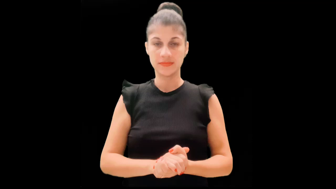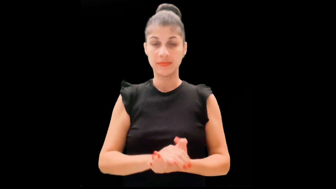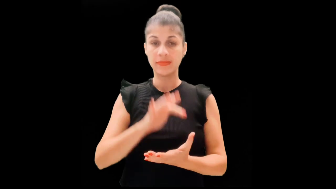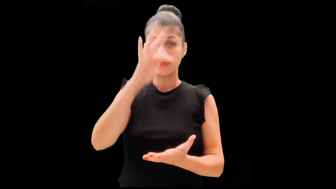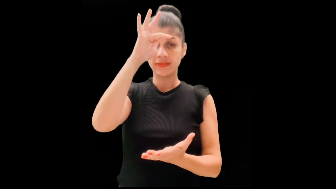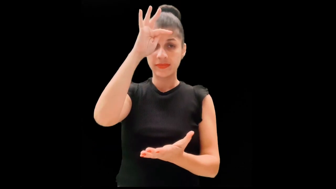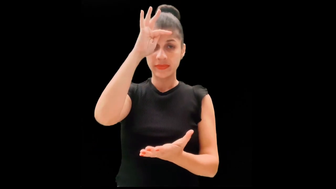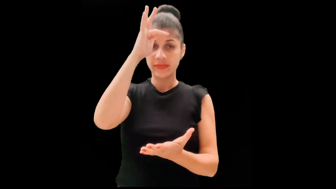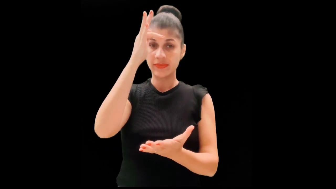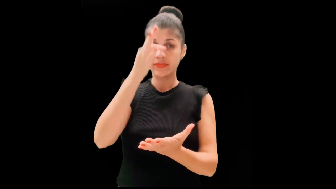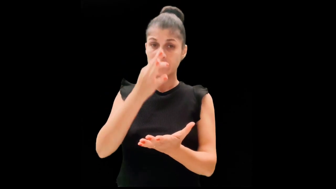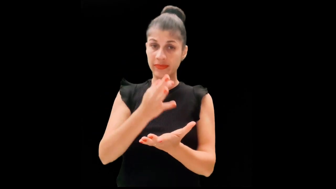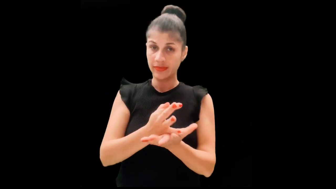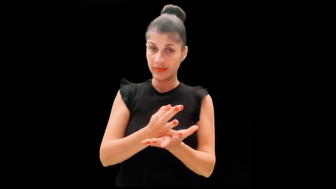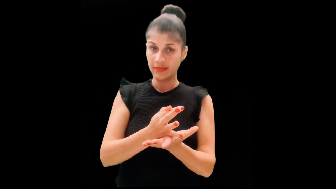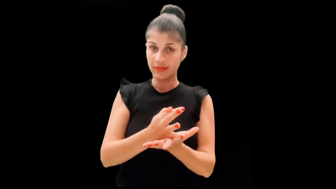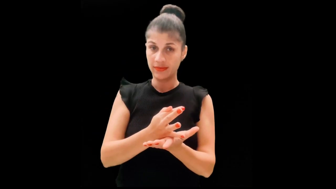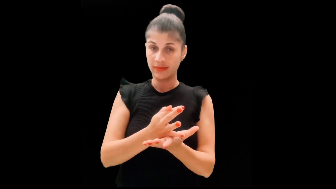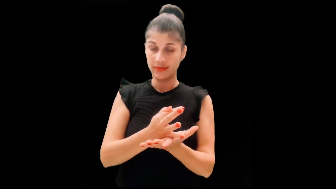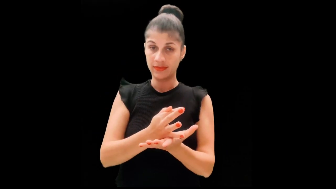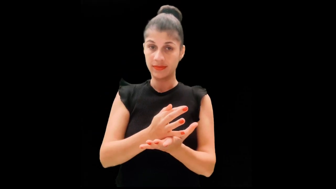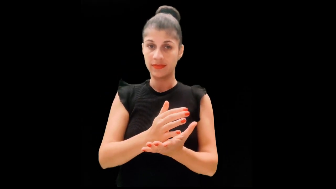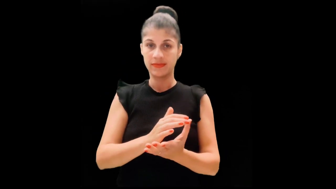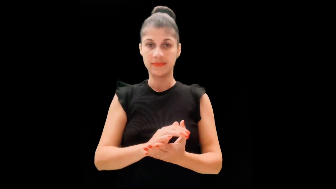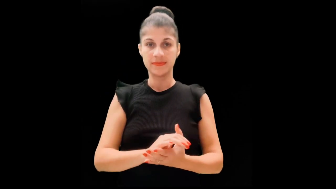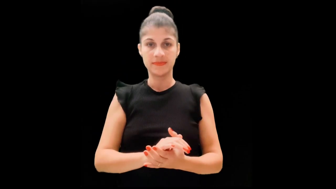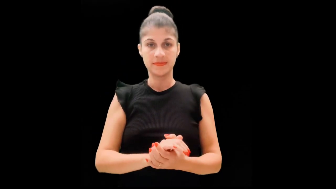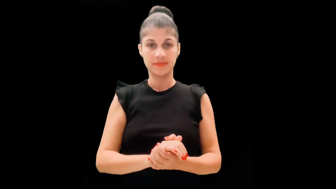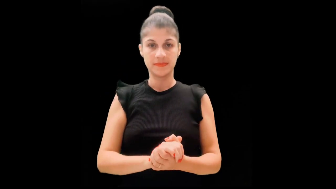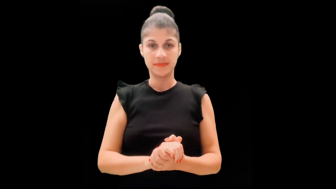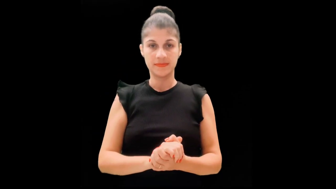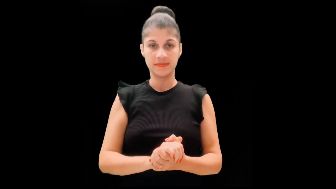FÉ